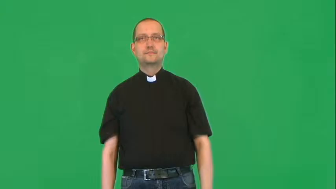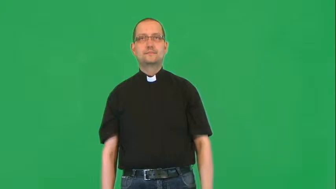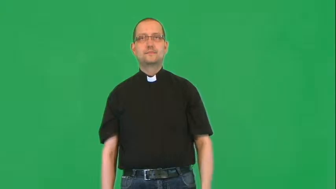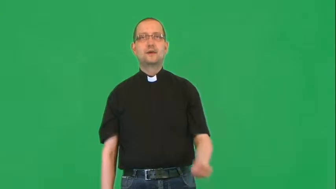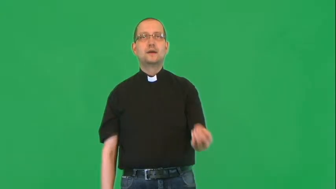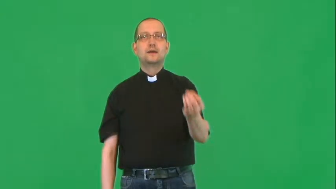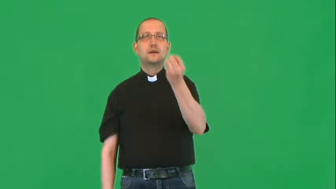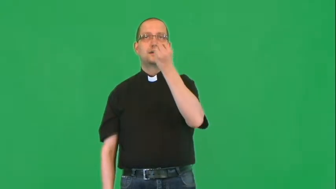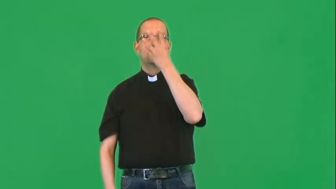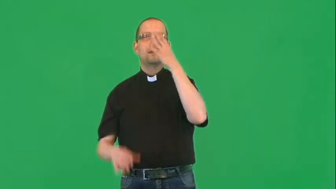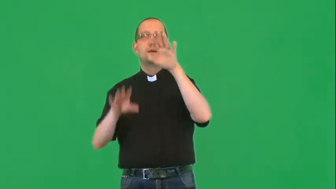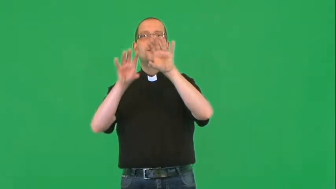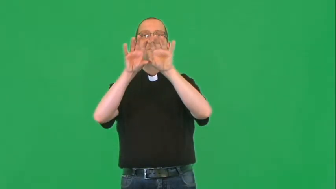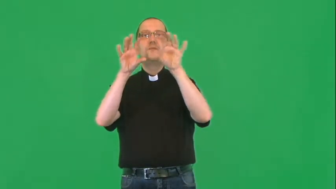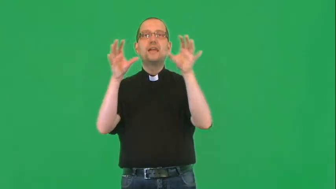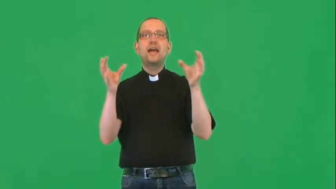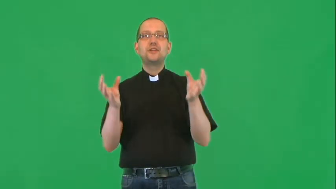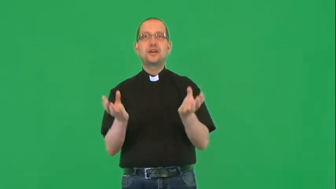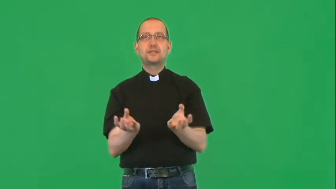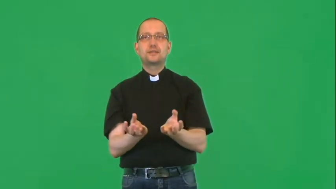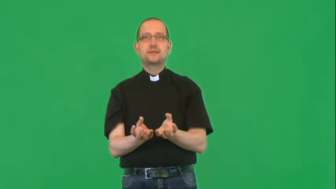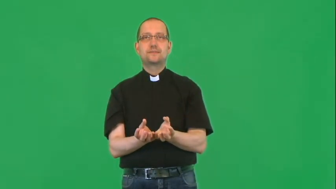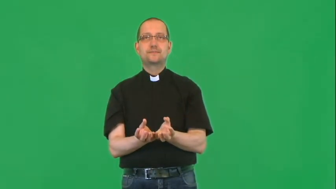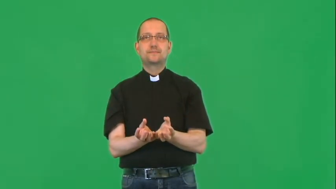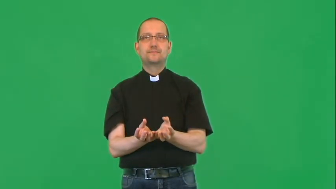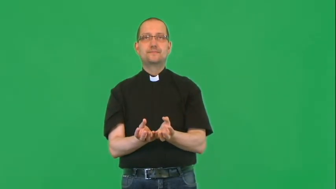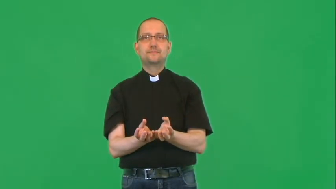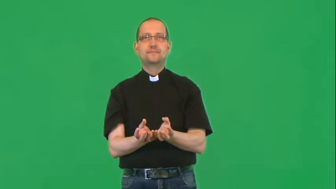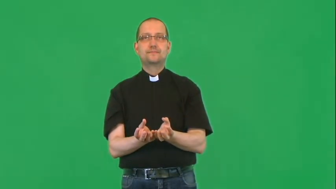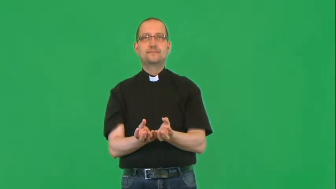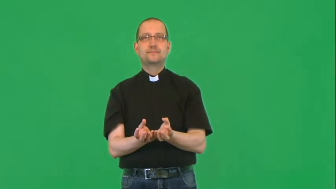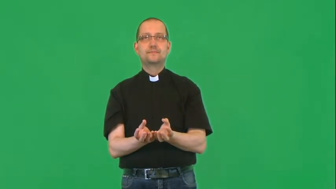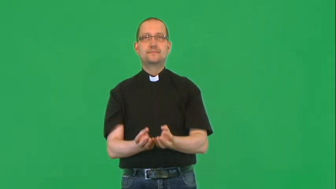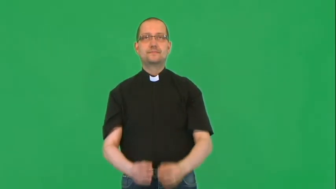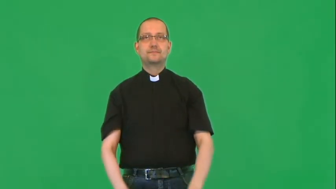wieniec